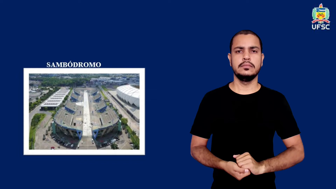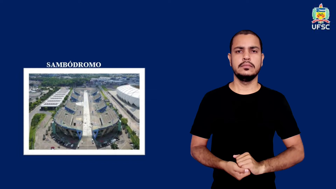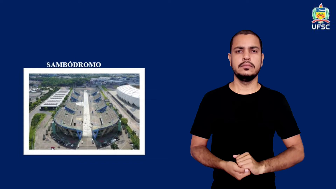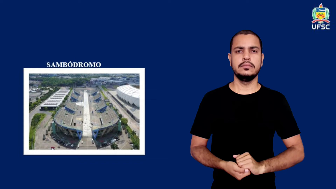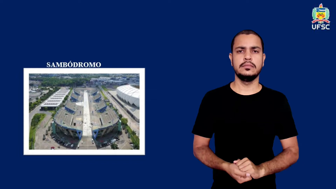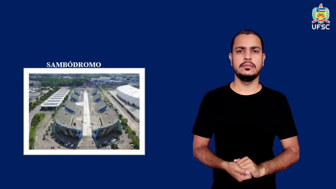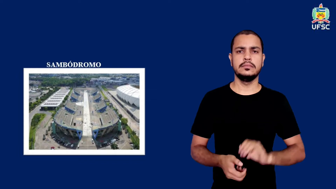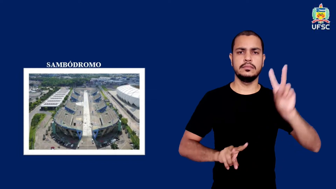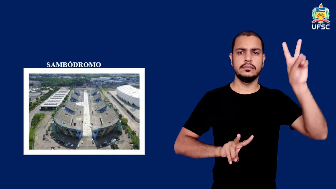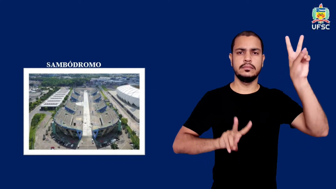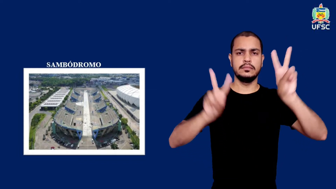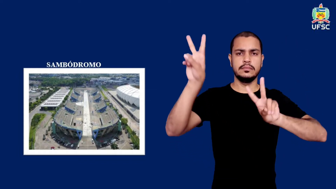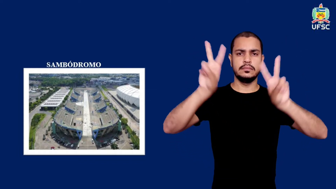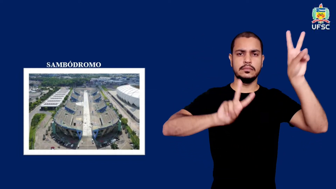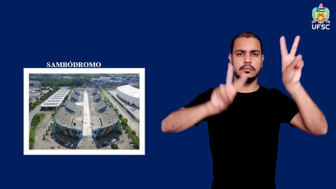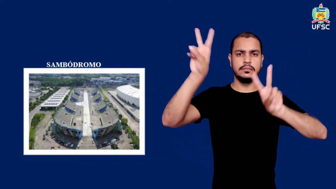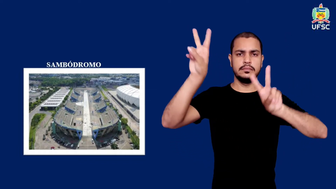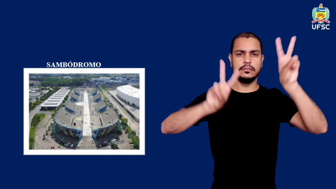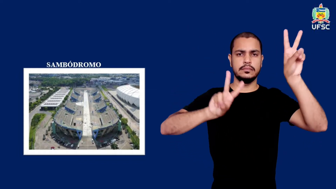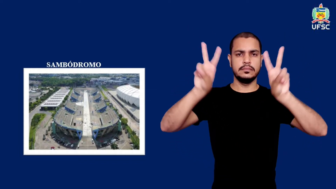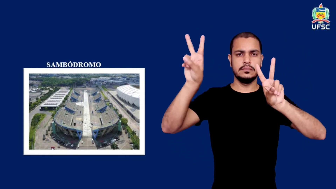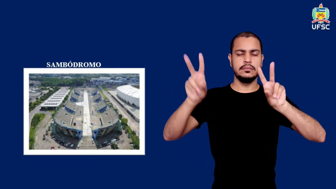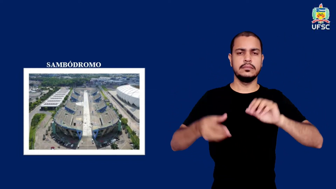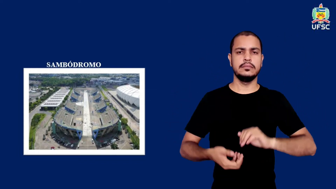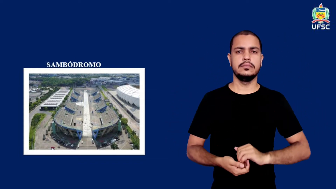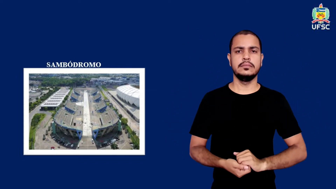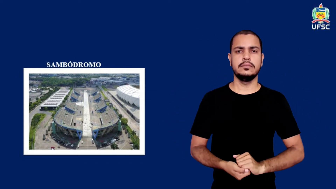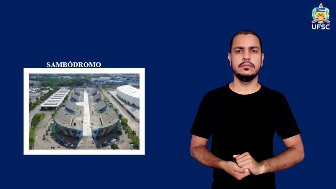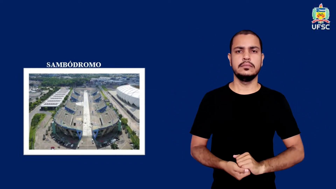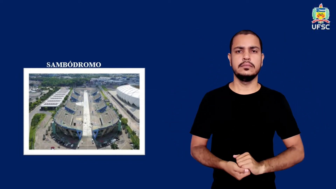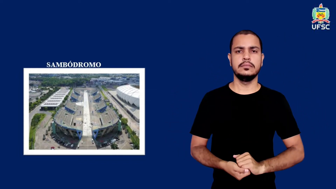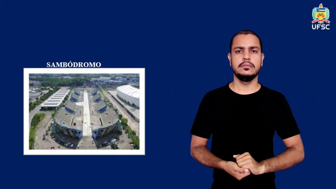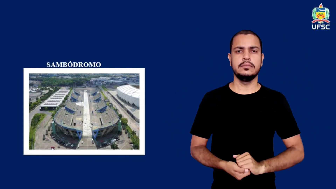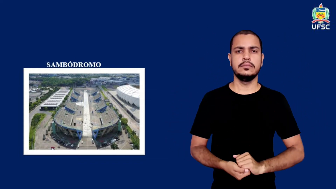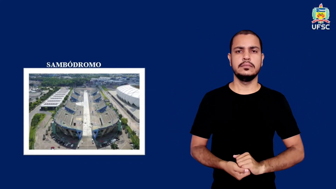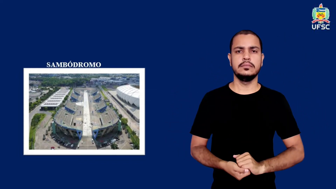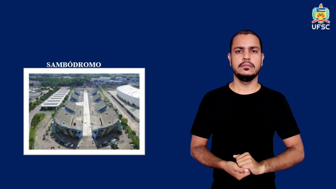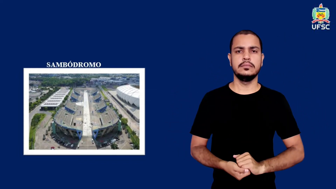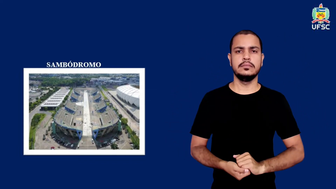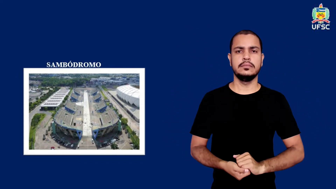Sambódromo